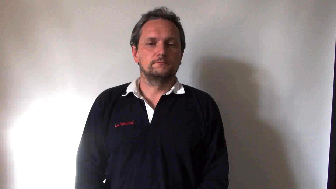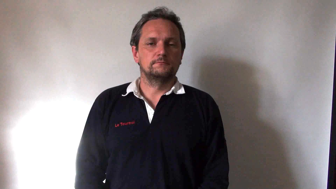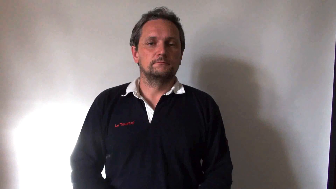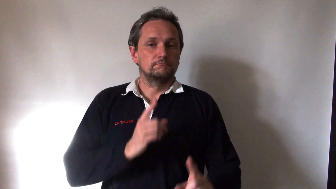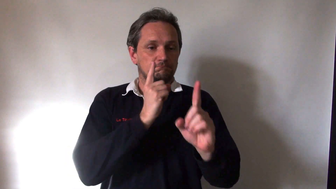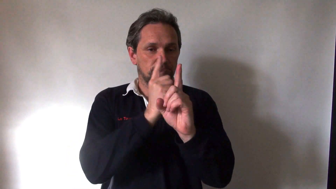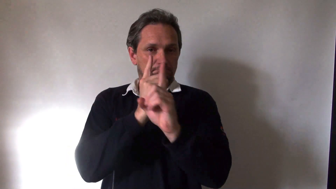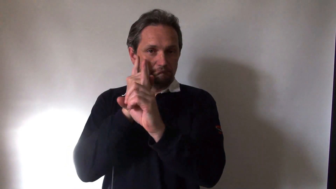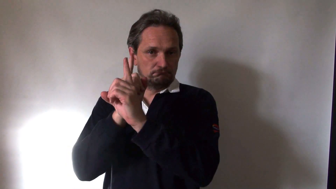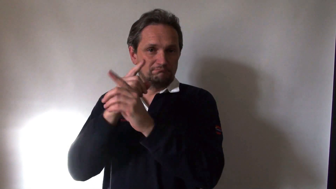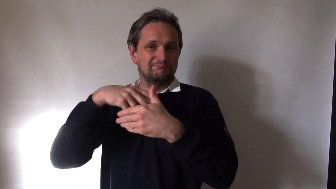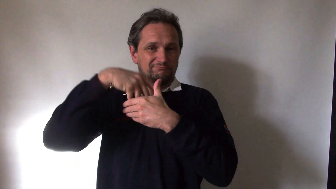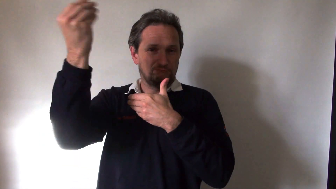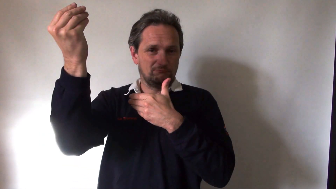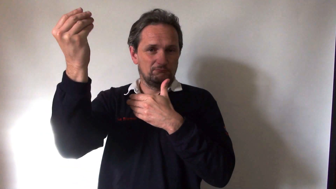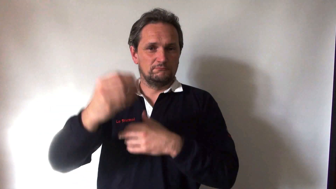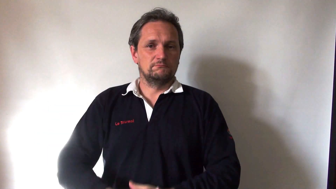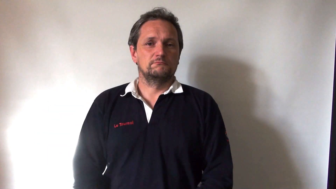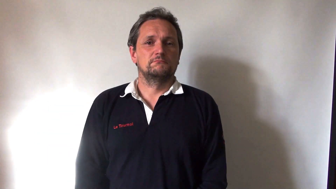Consultation externes